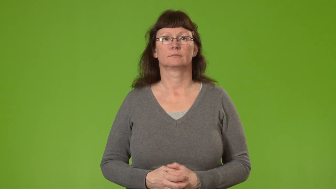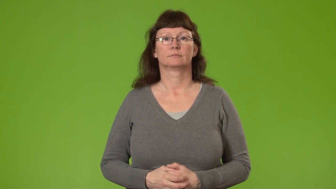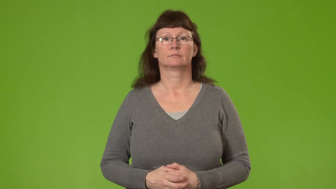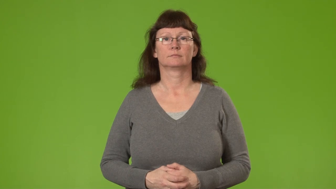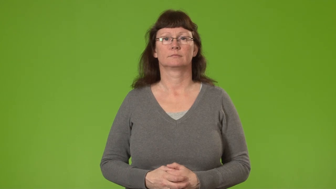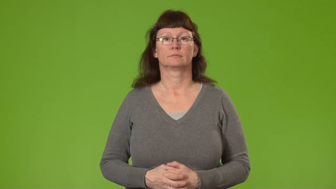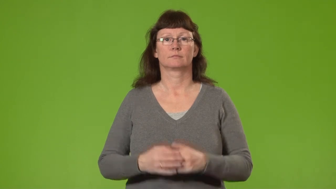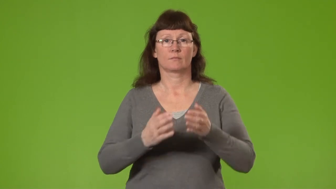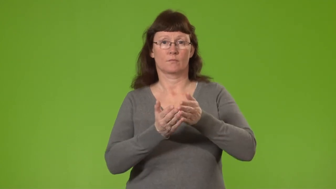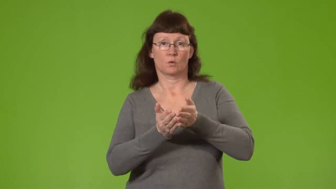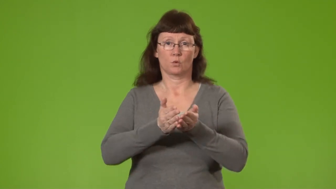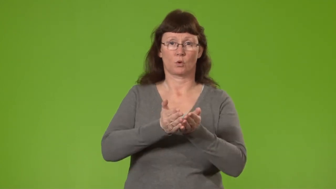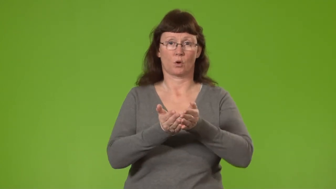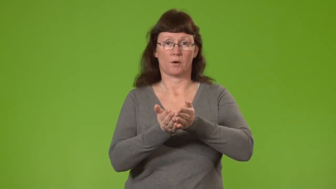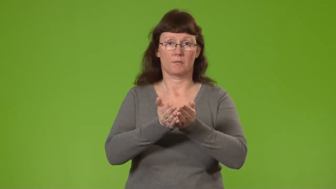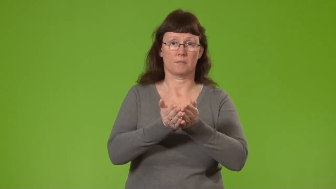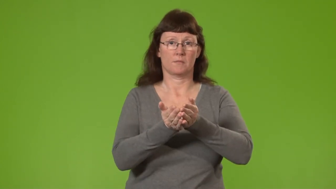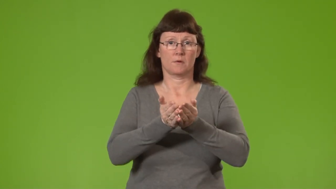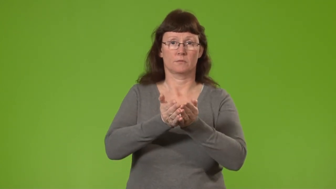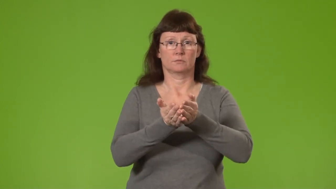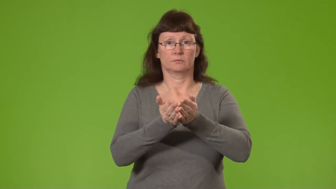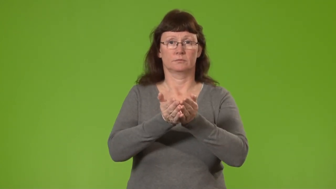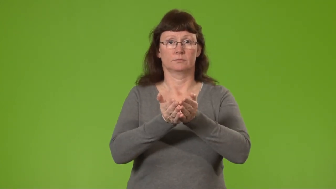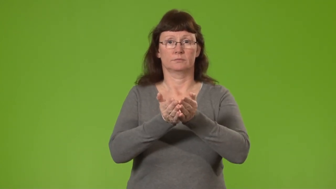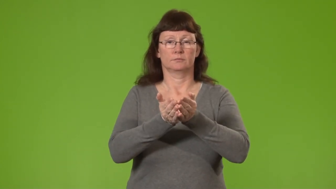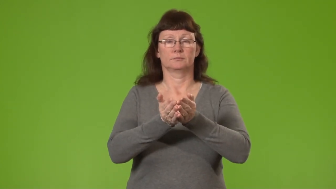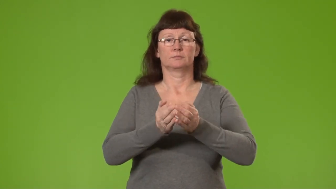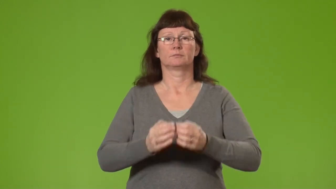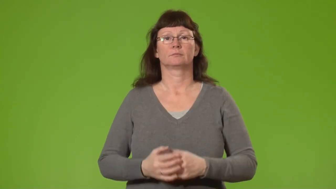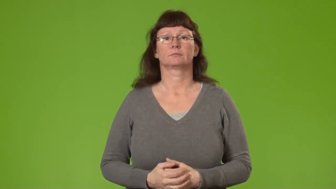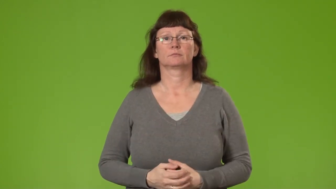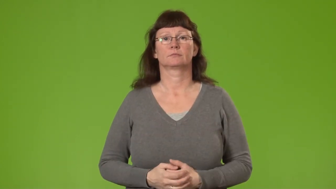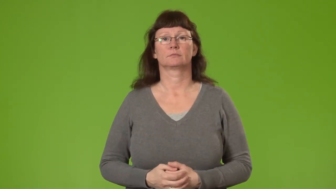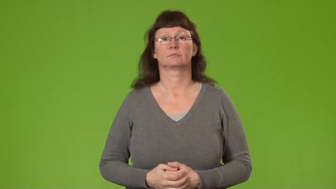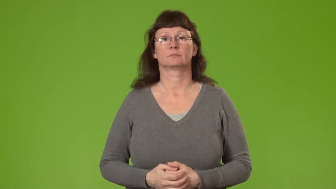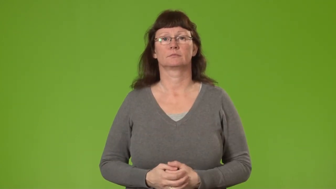Rugga bát